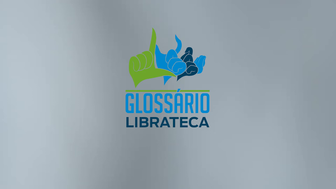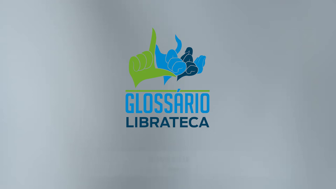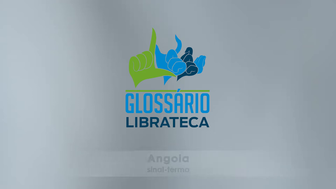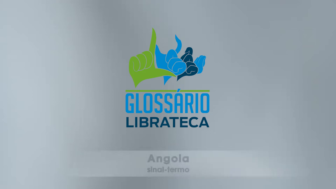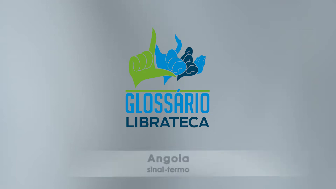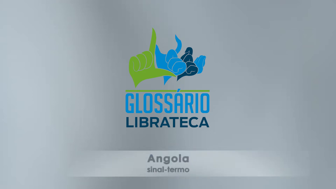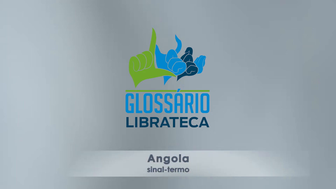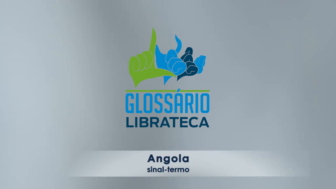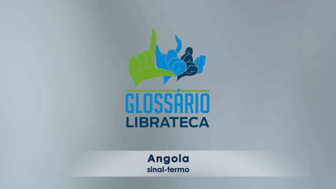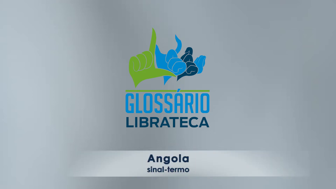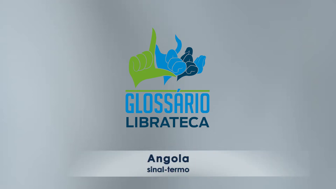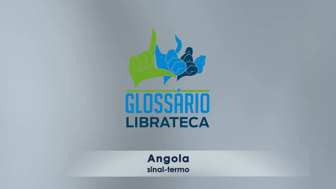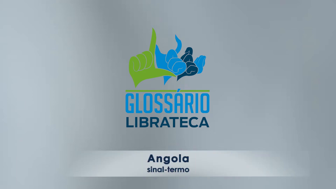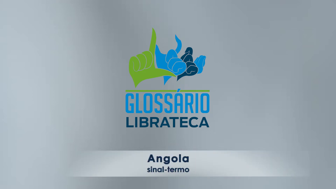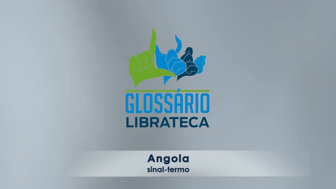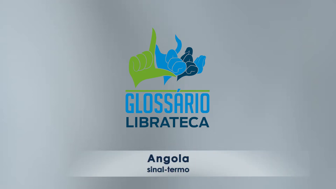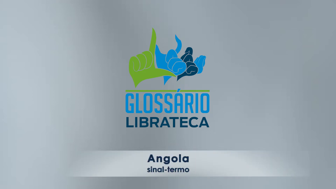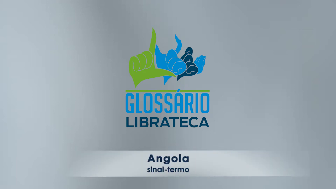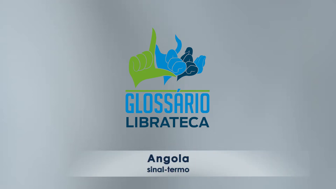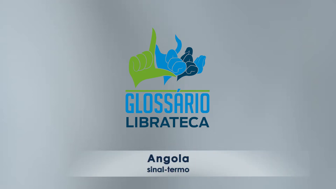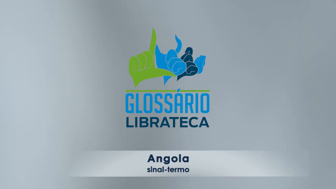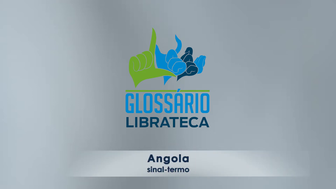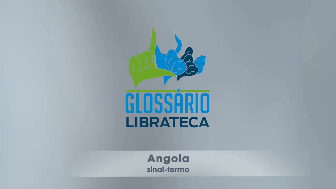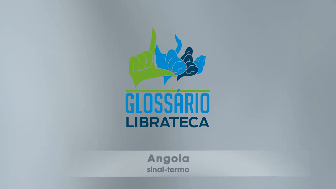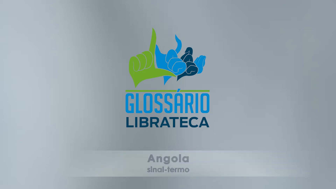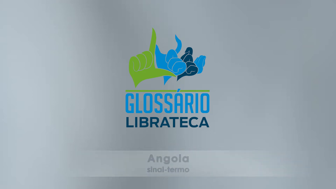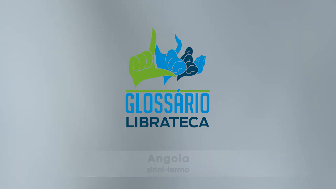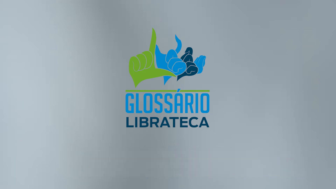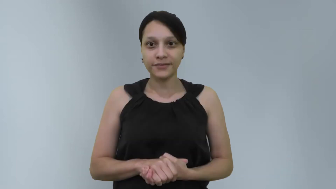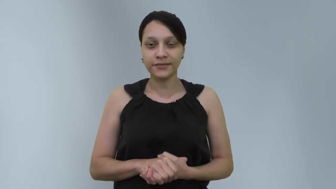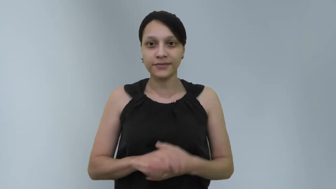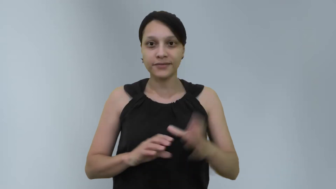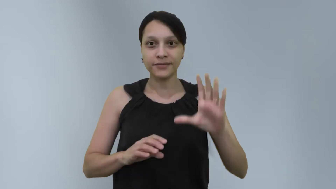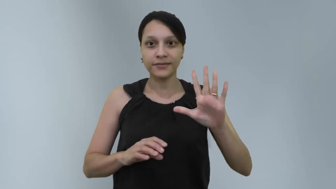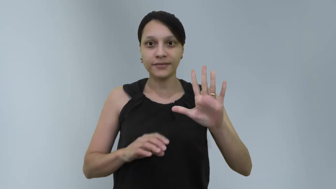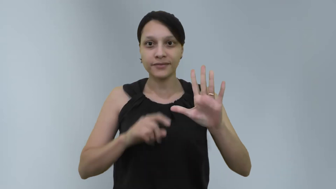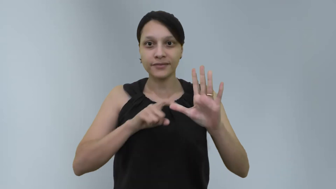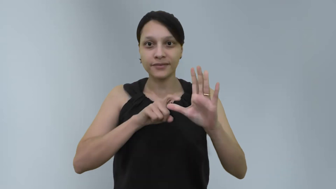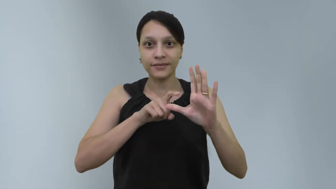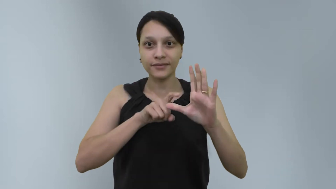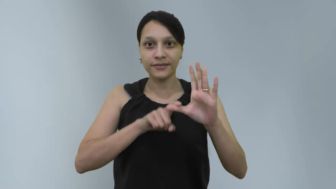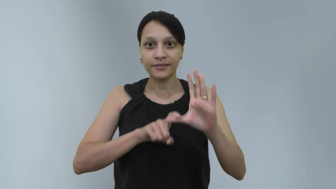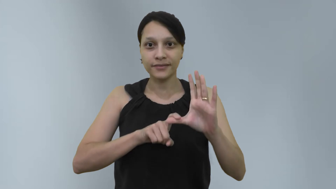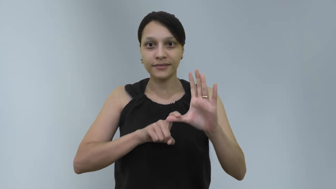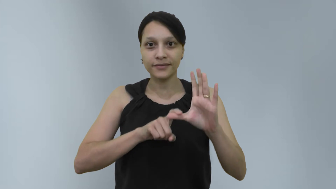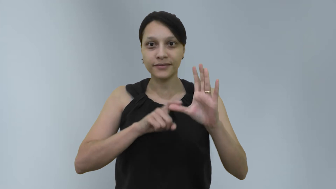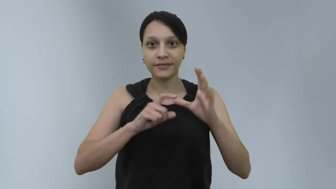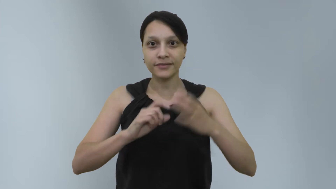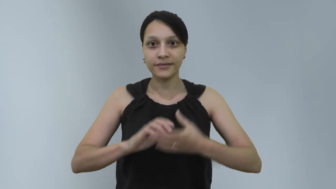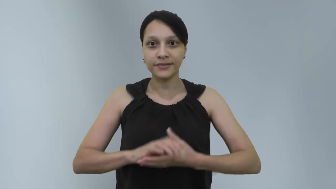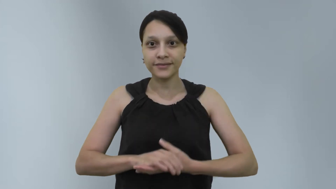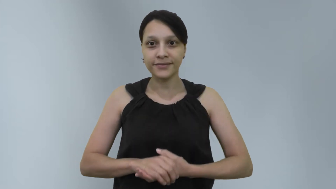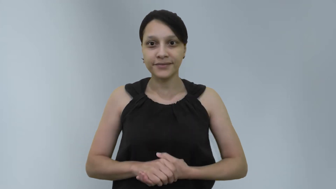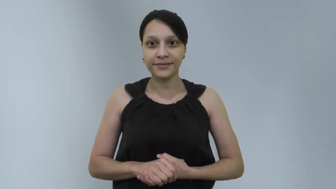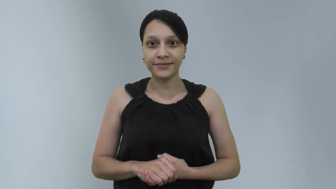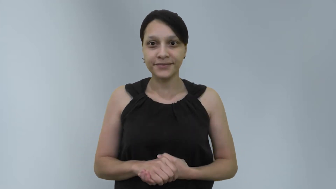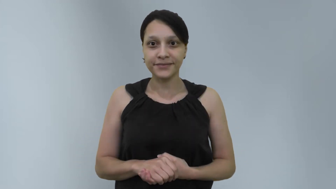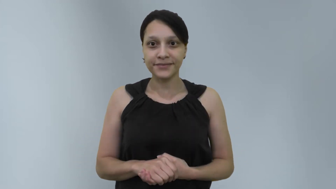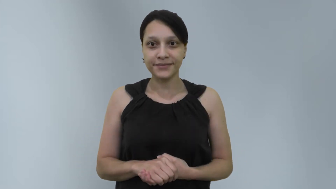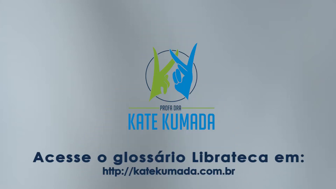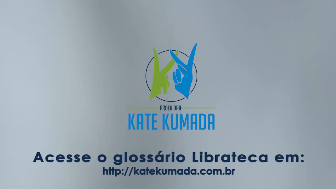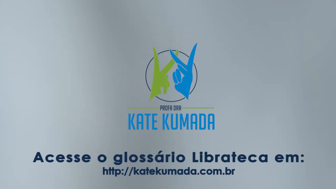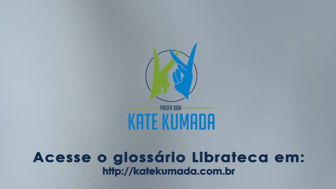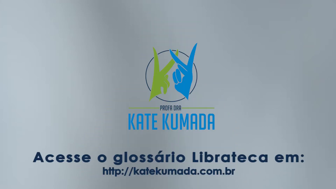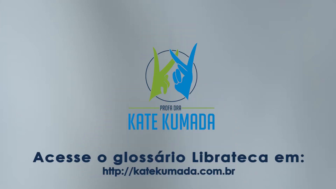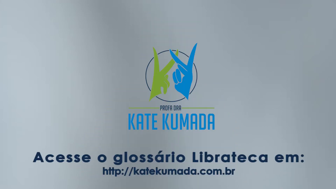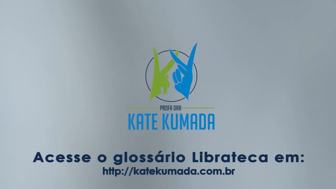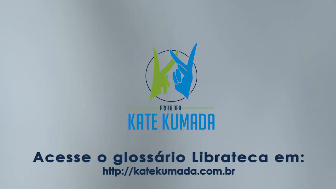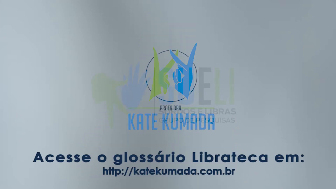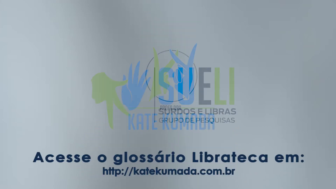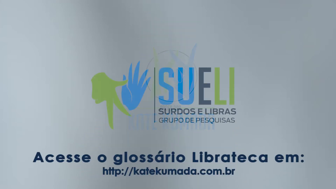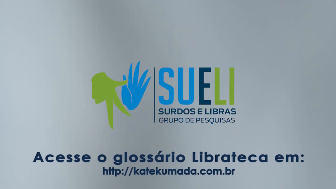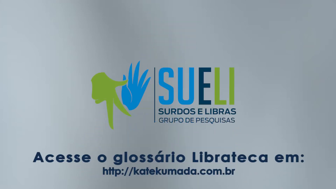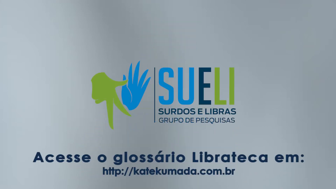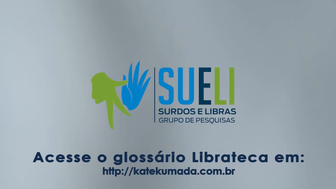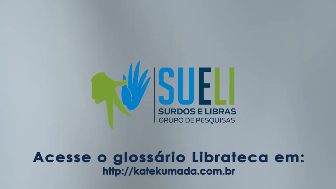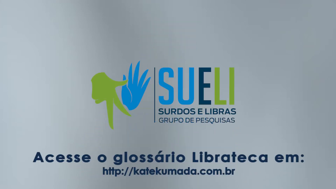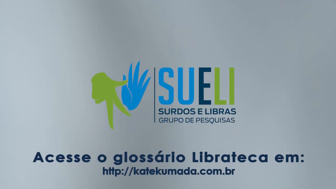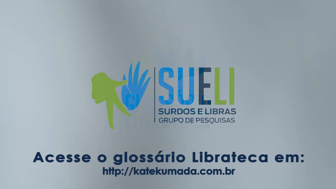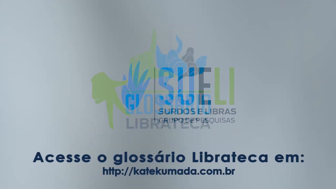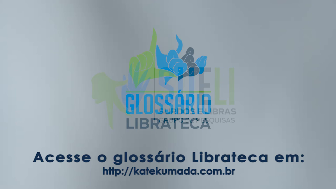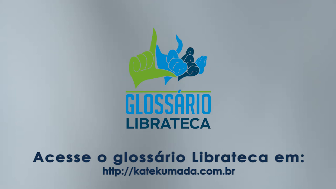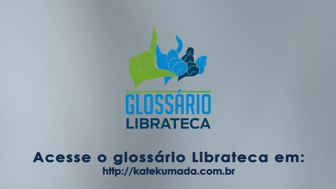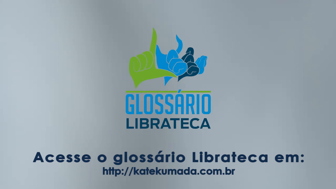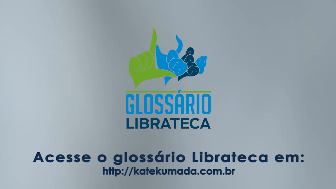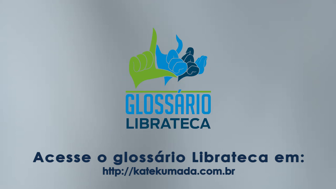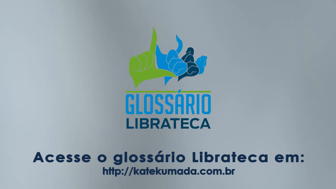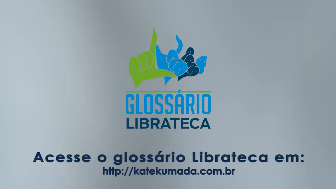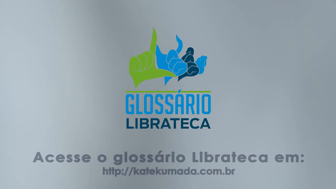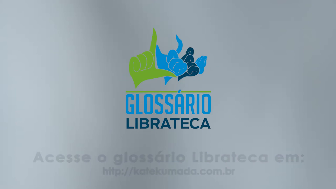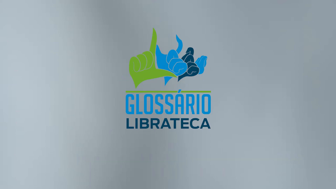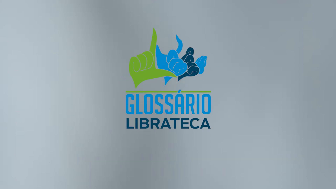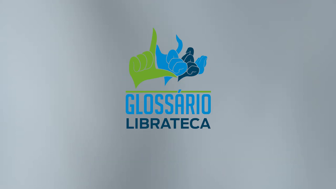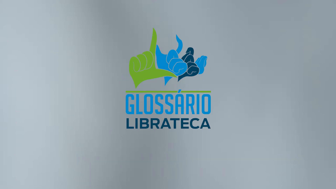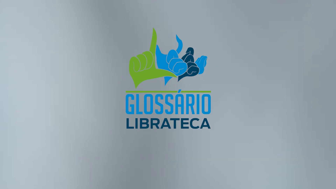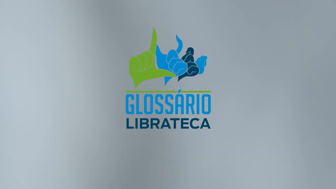Angola